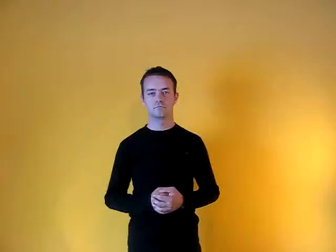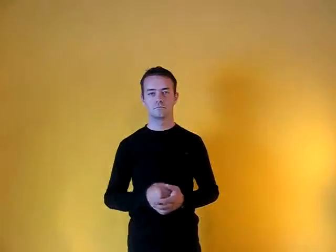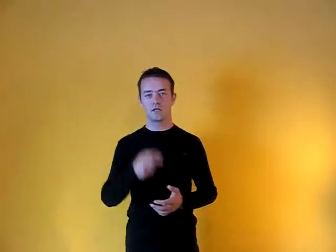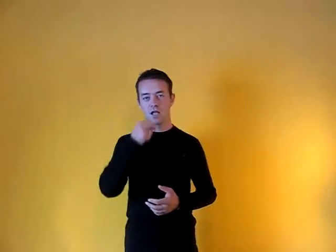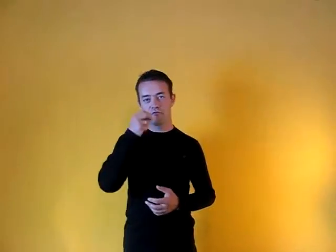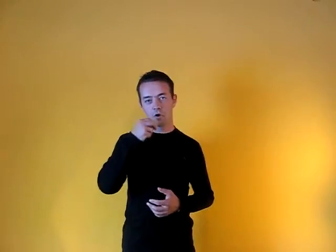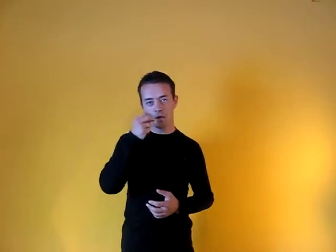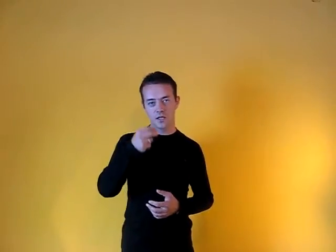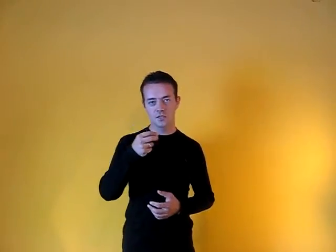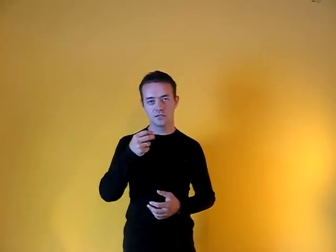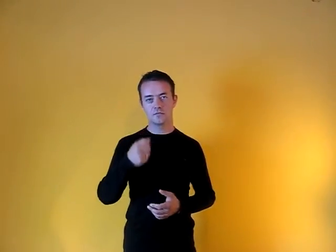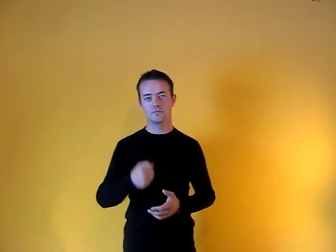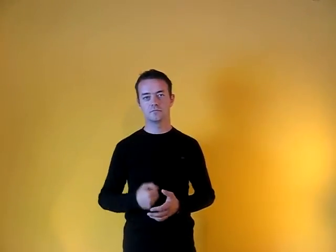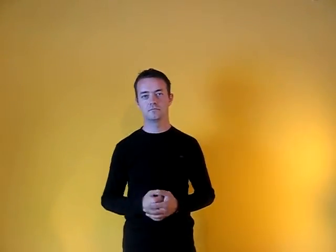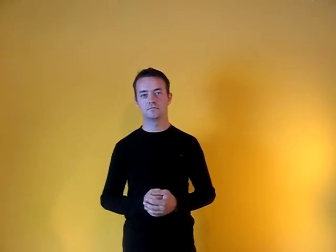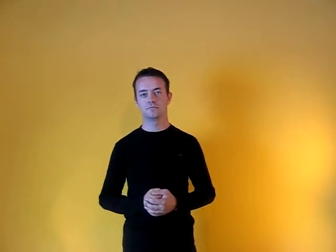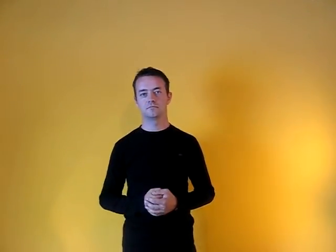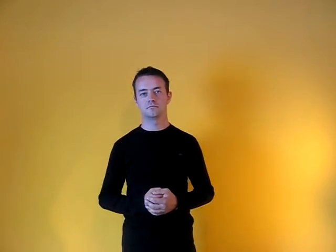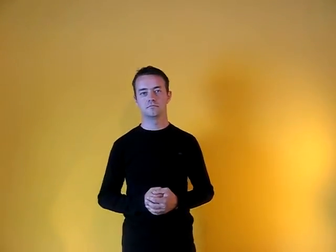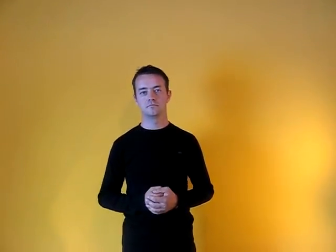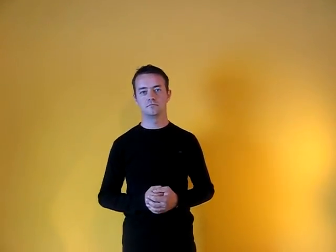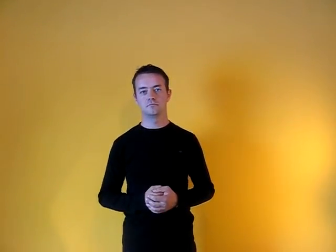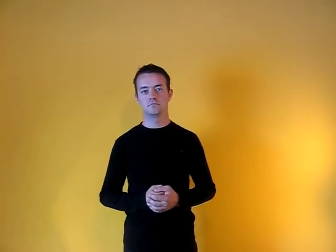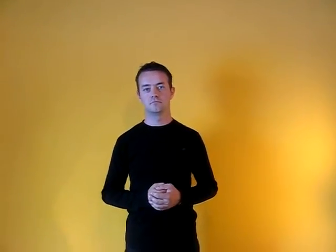informacija